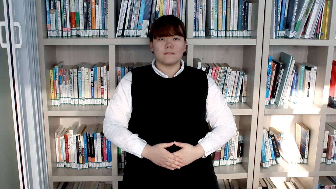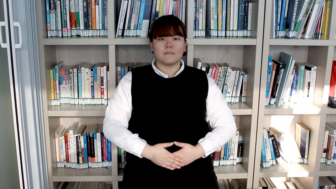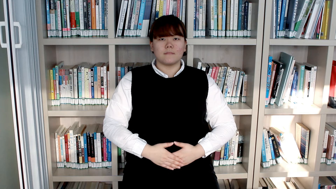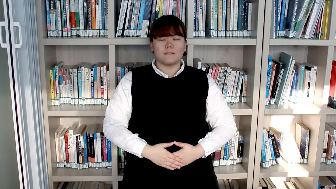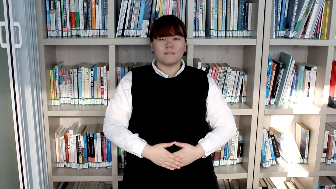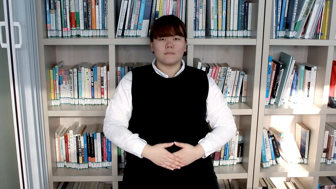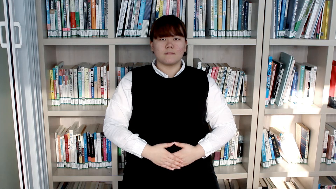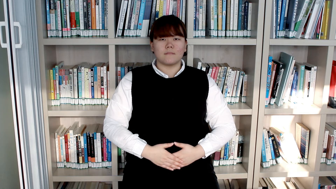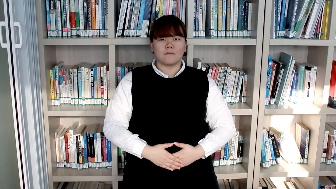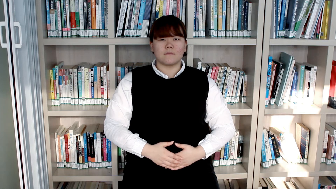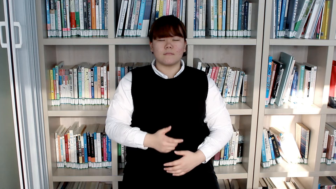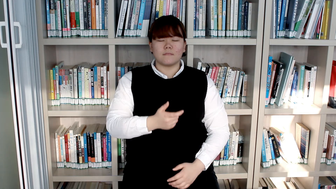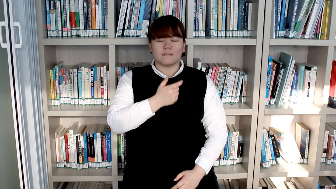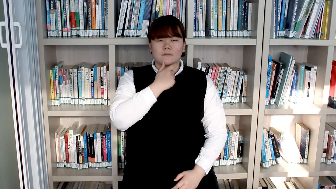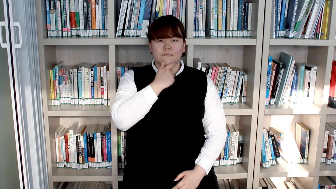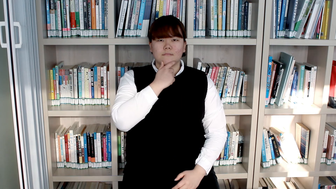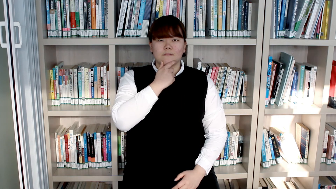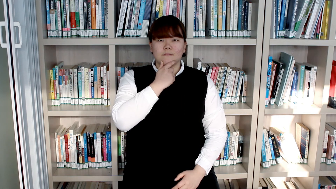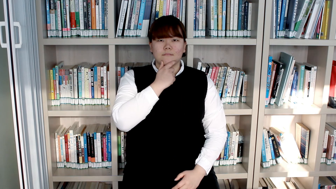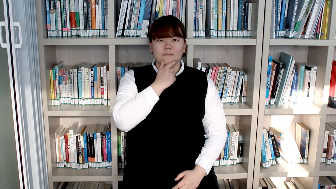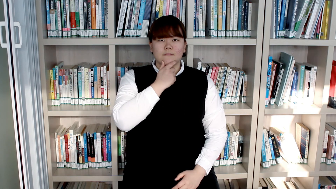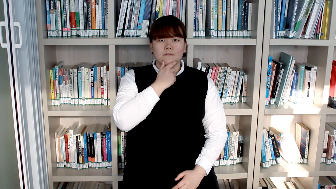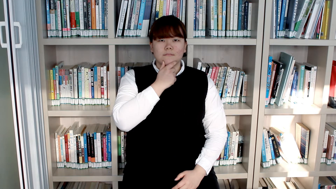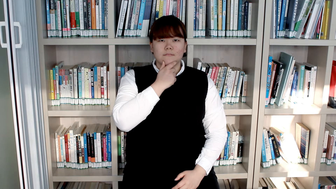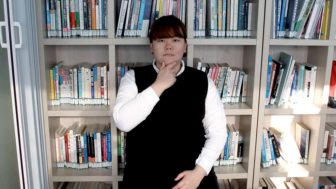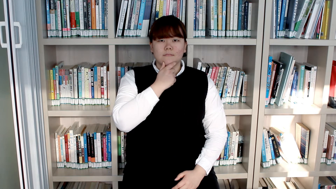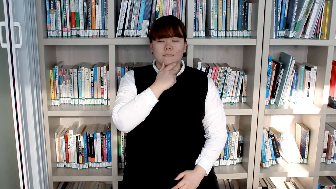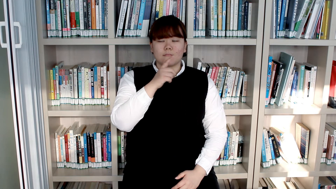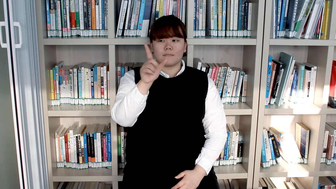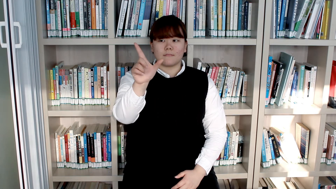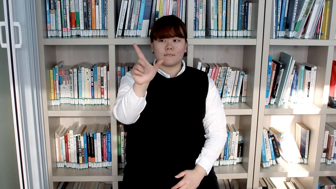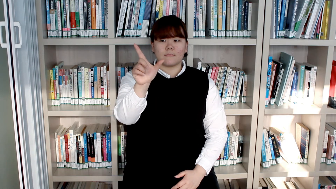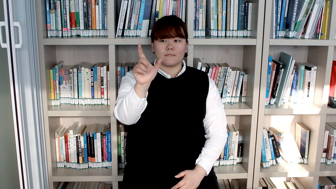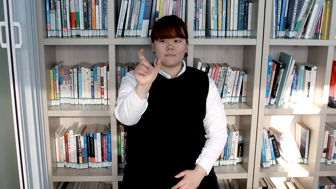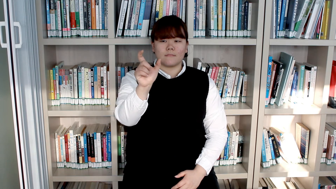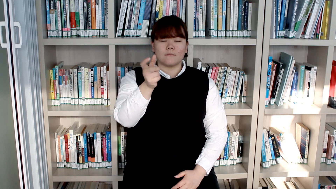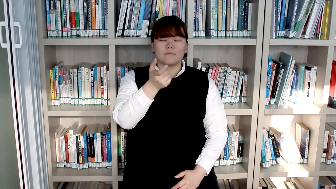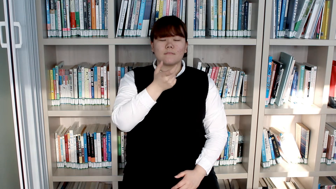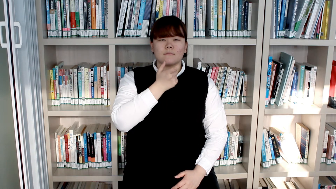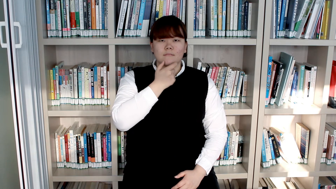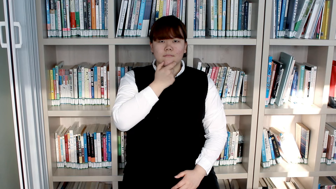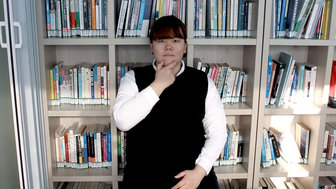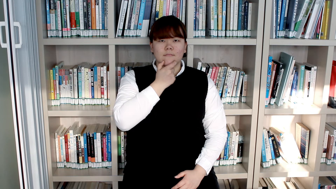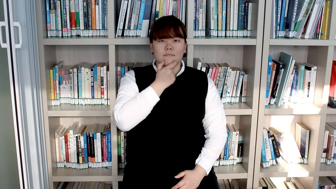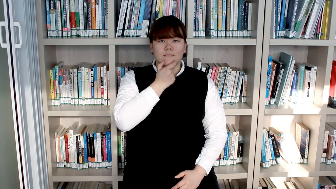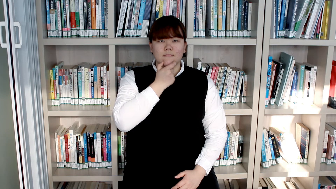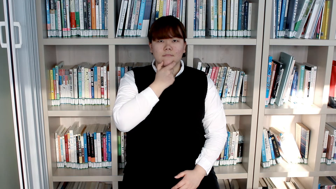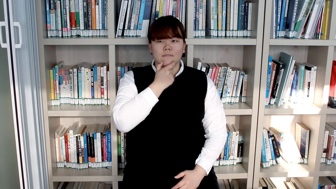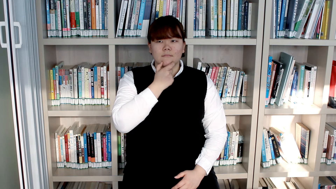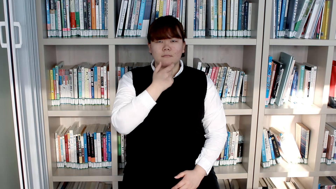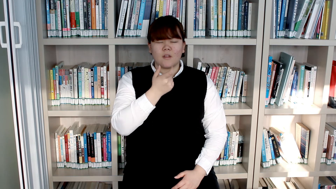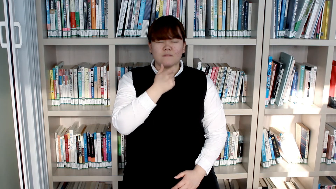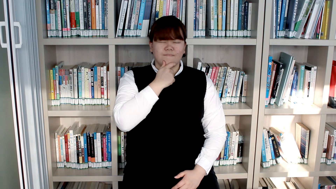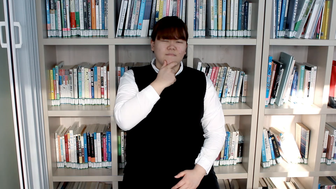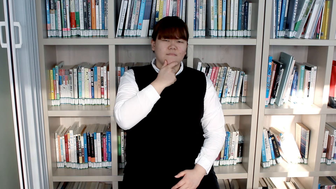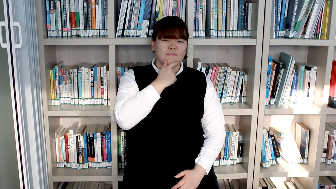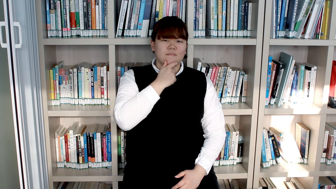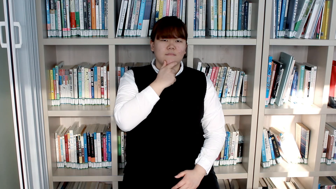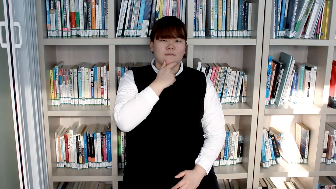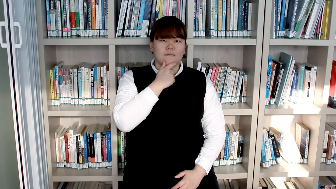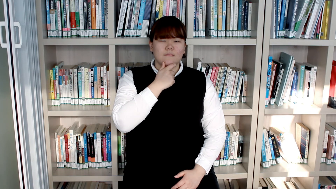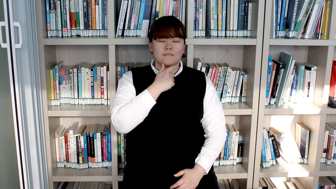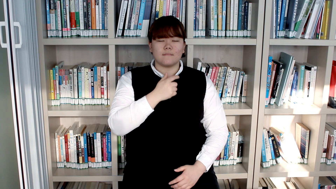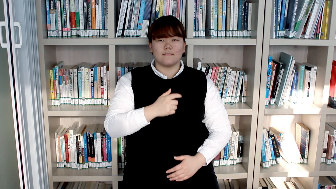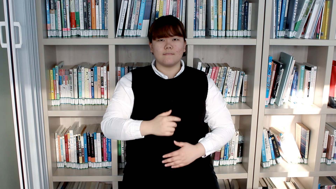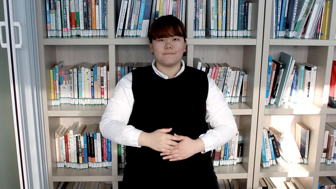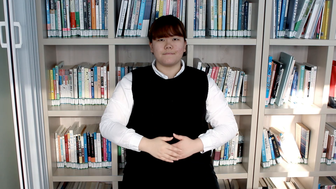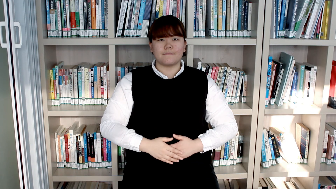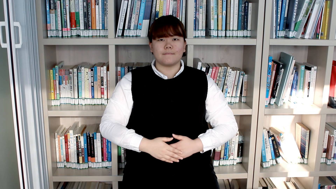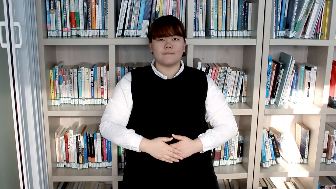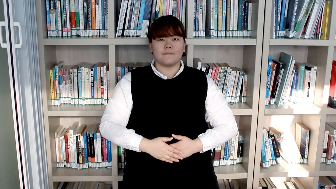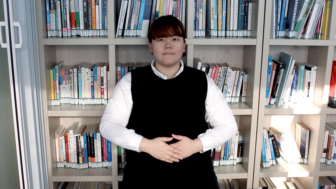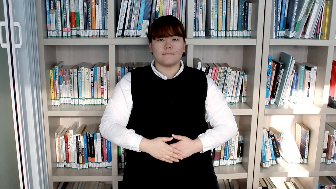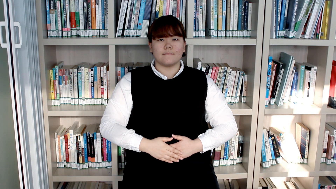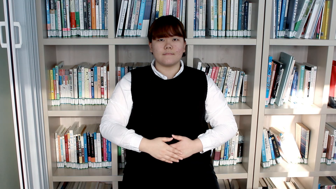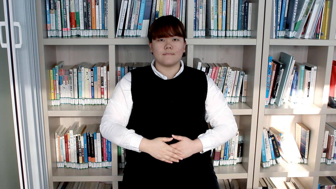싫다